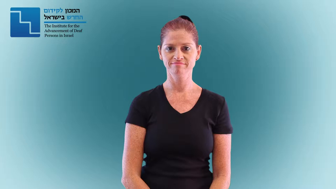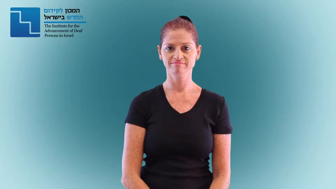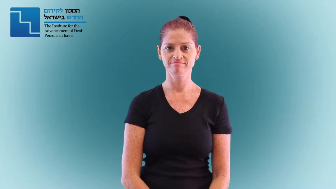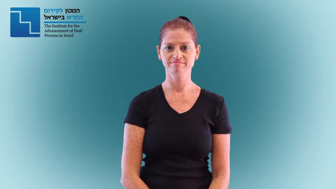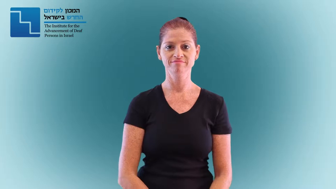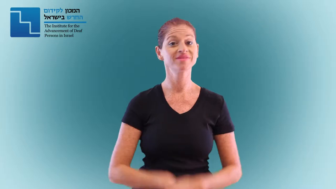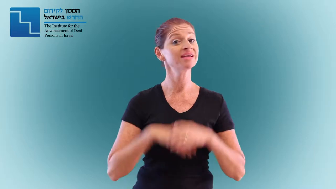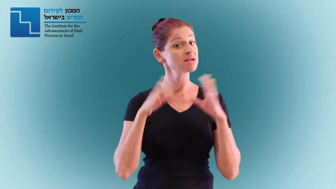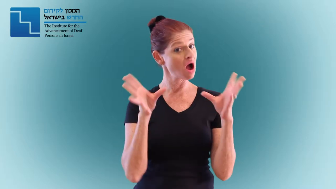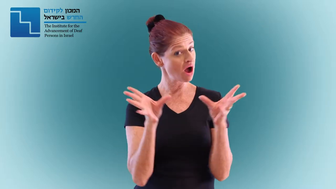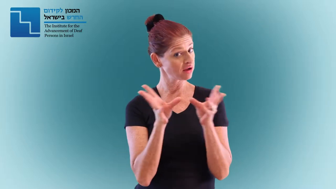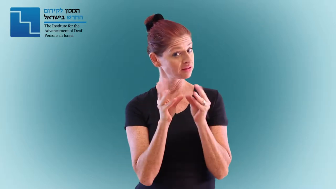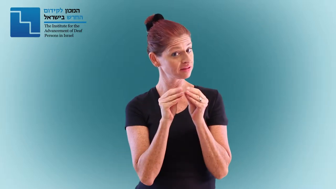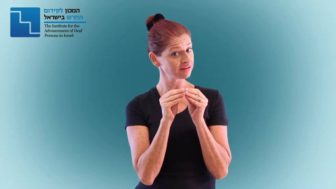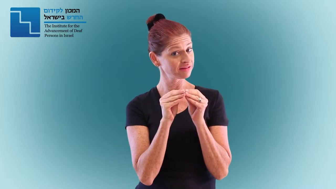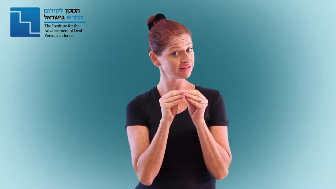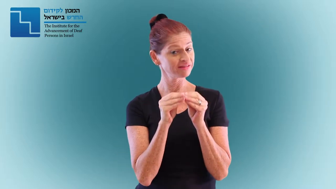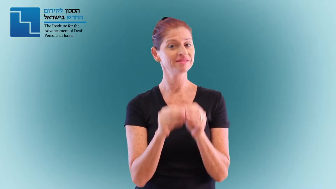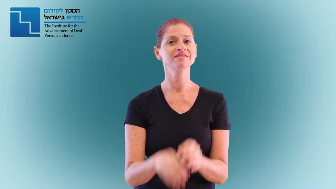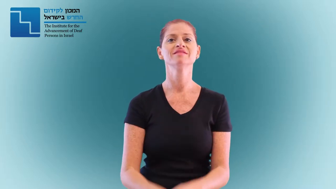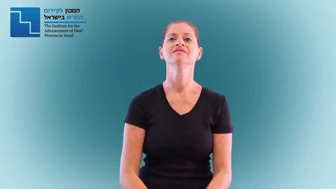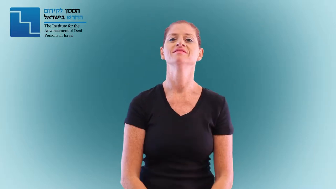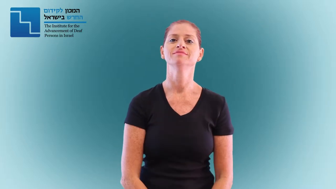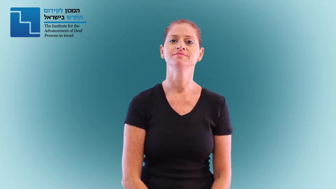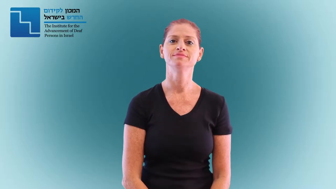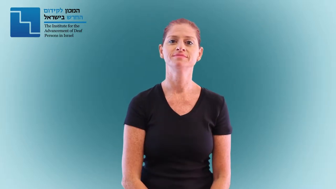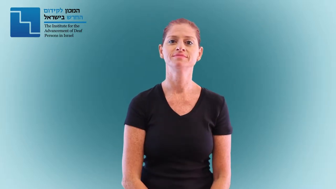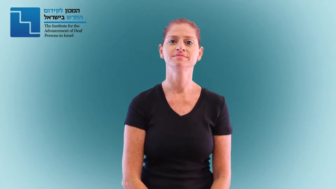יחד